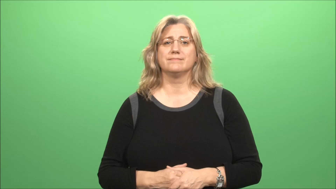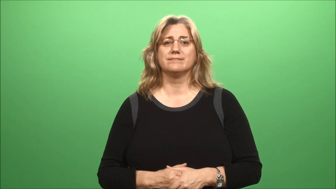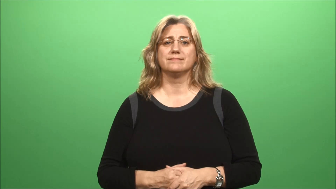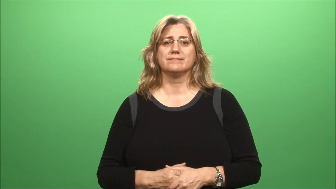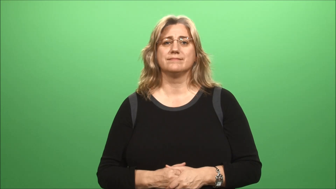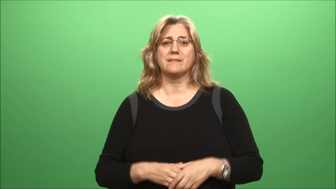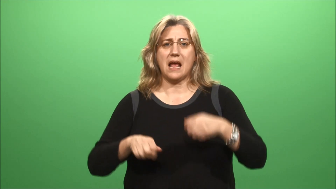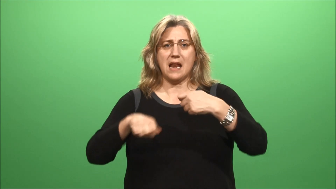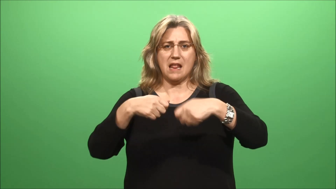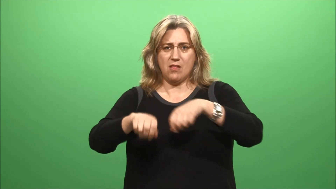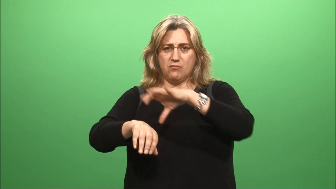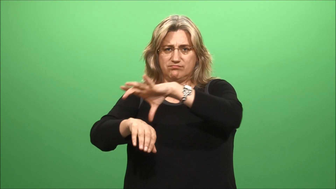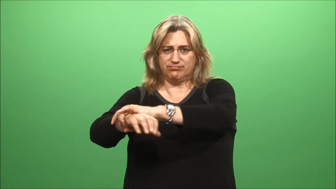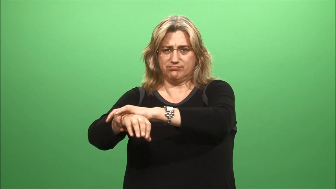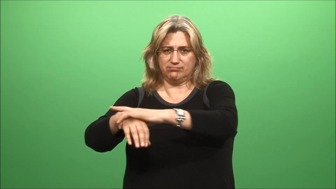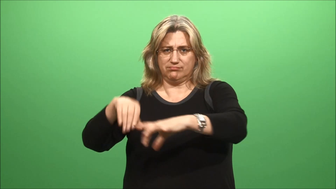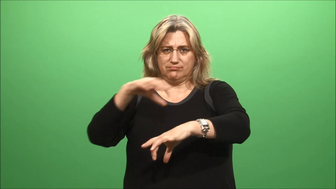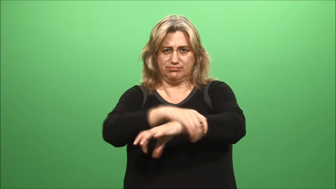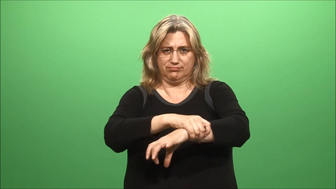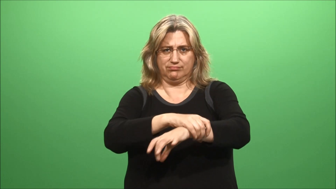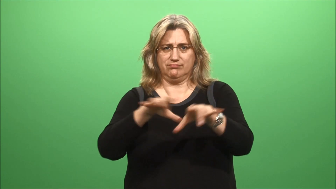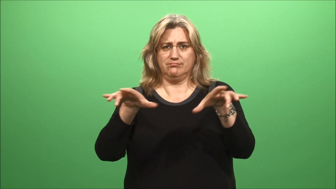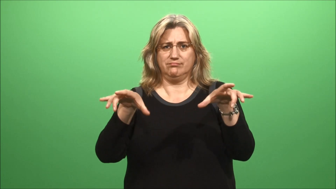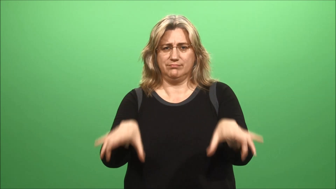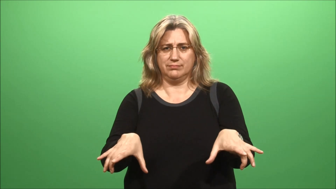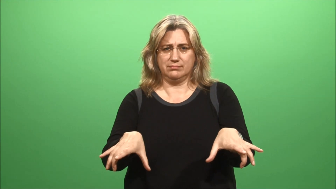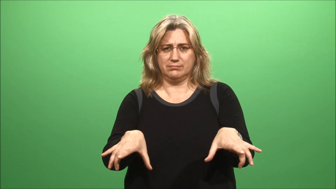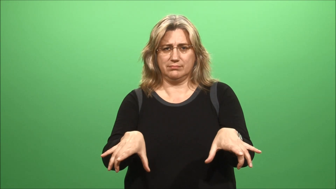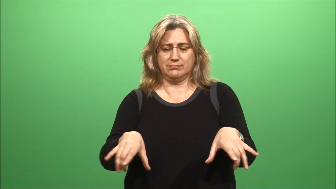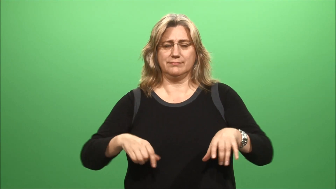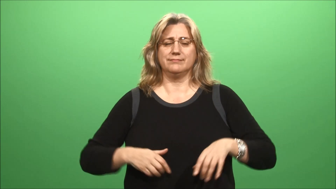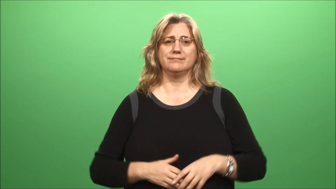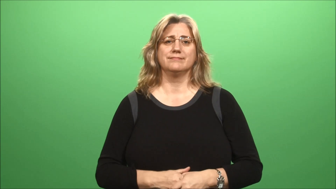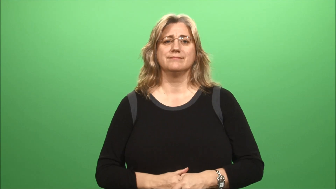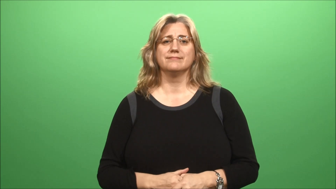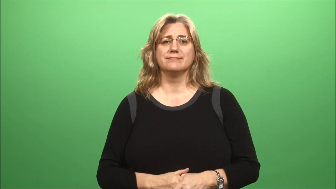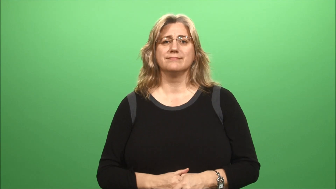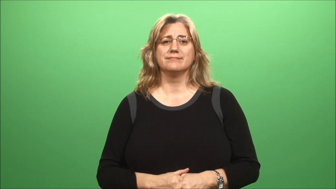Ólar